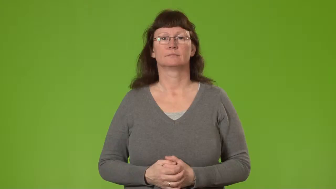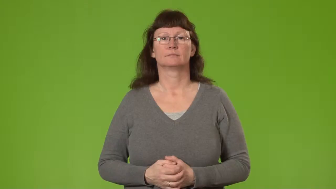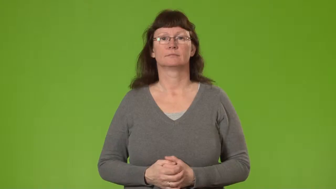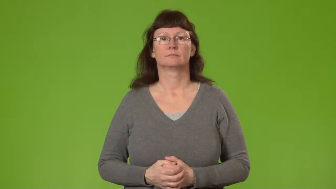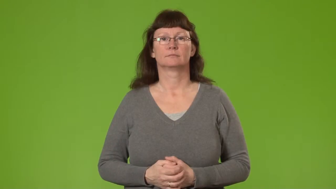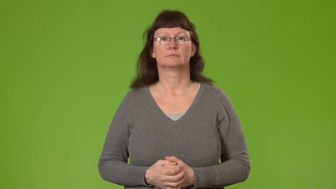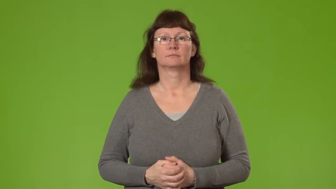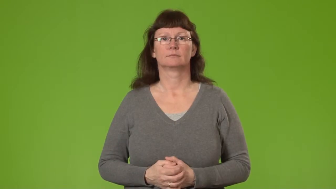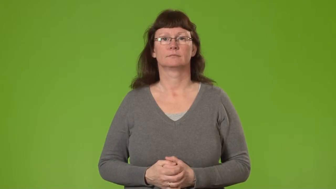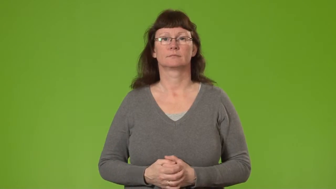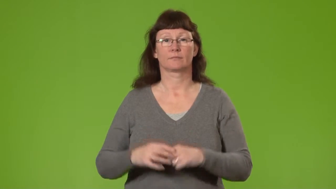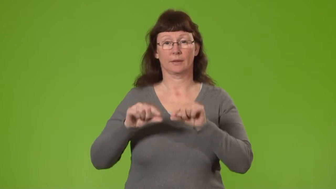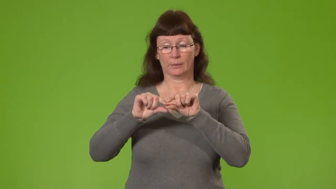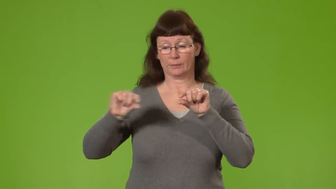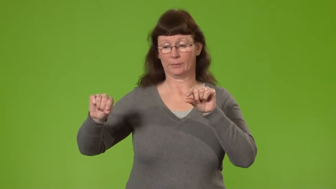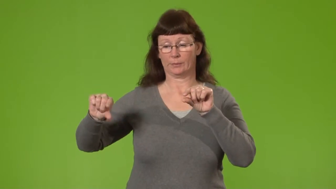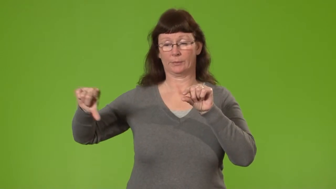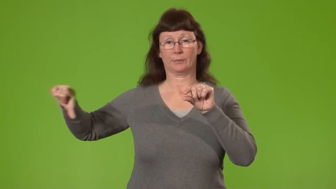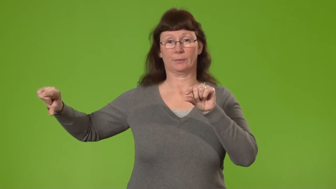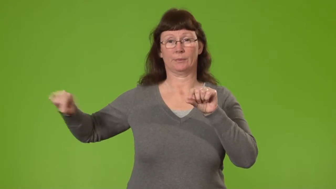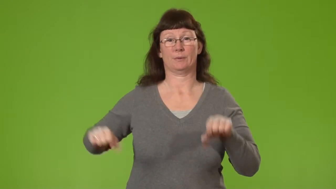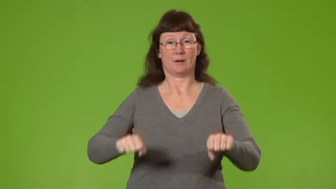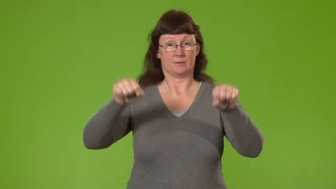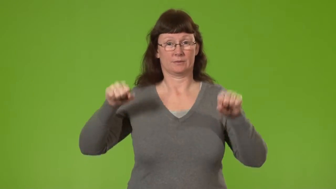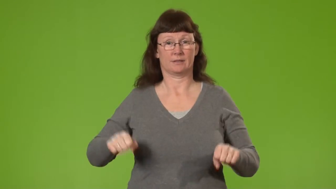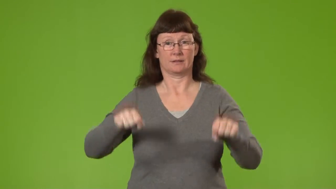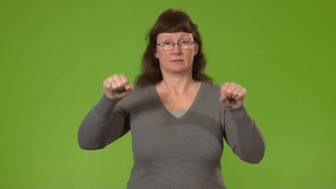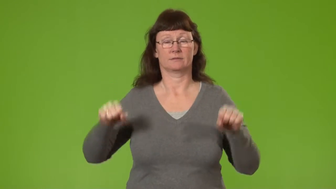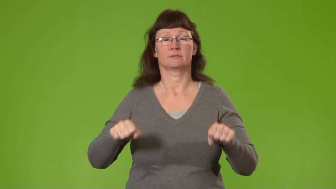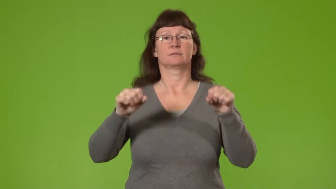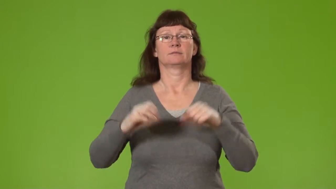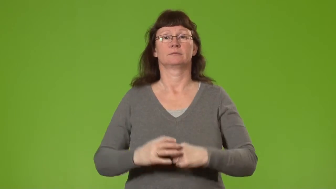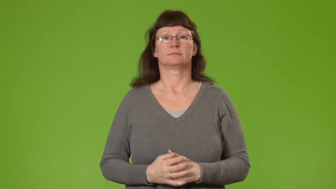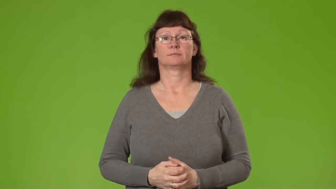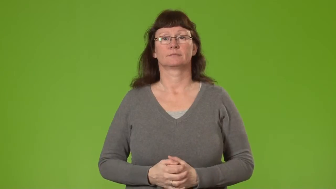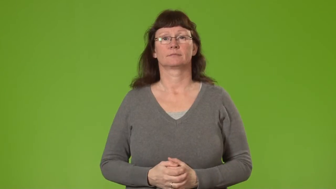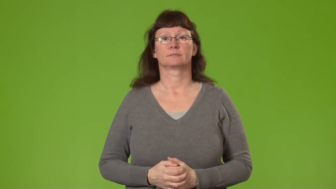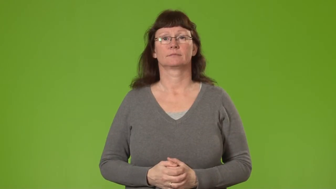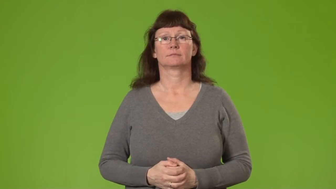Árar